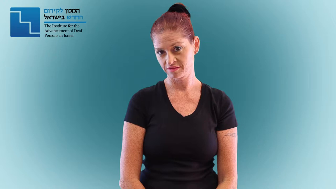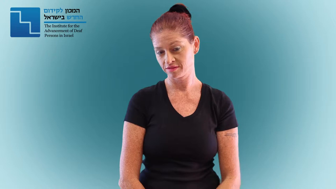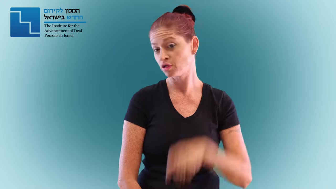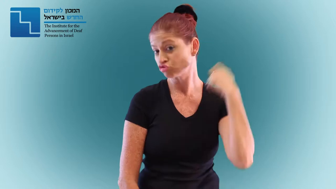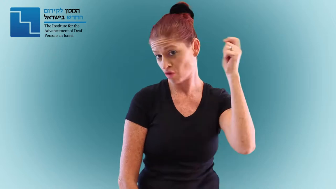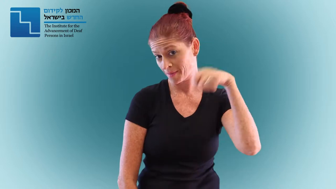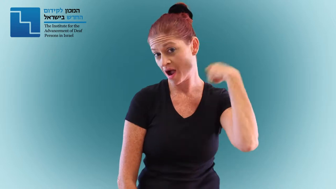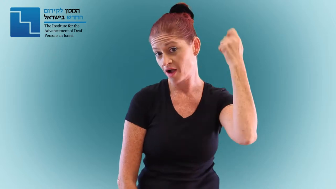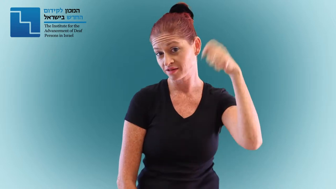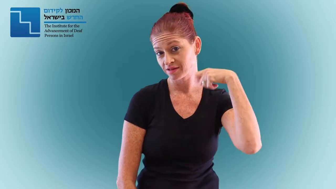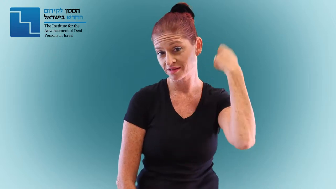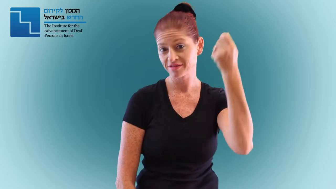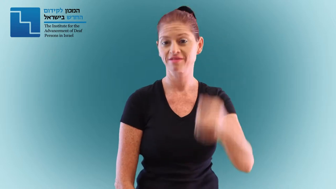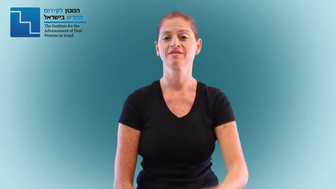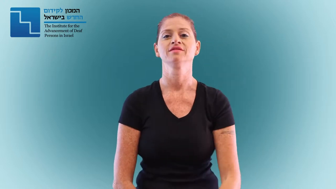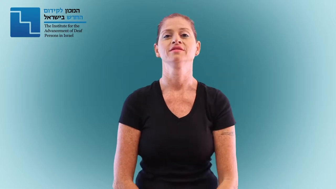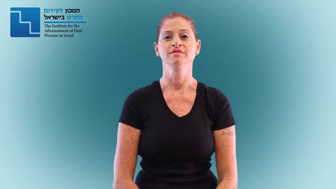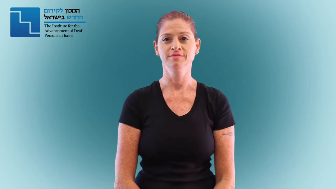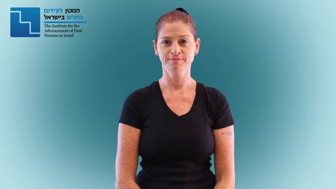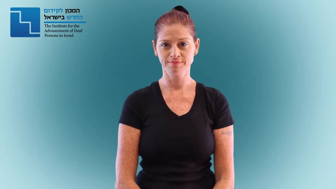יום שבת